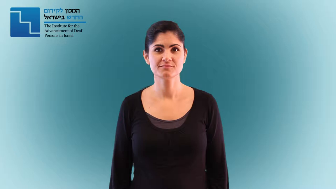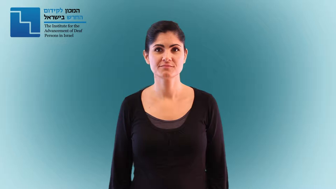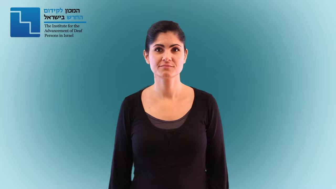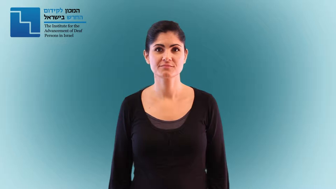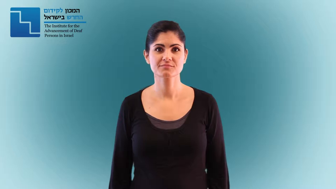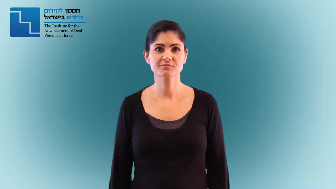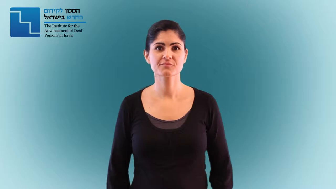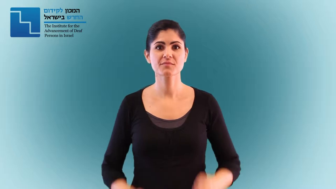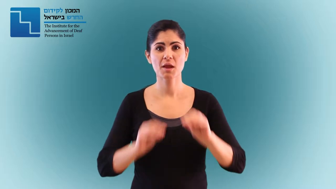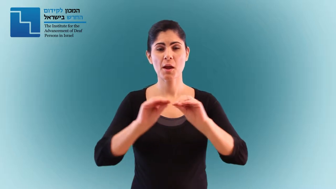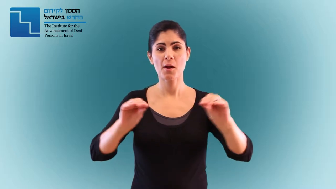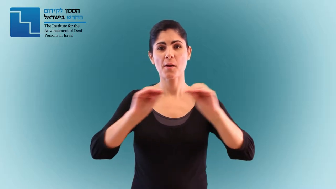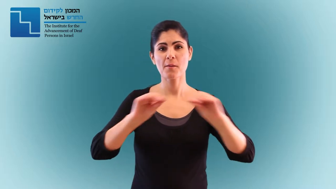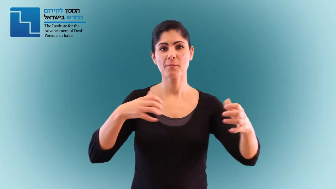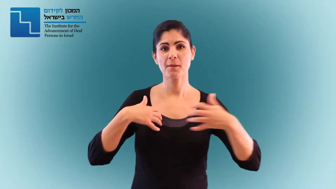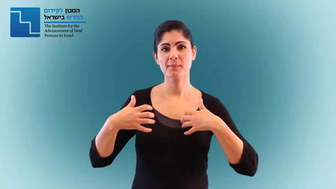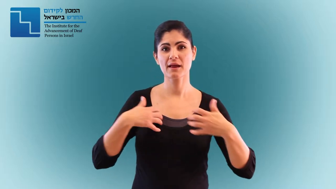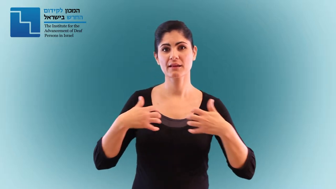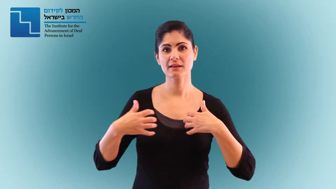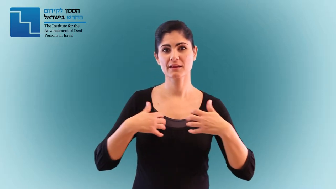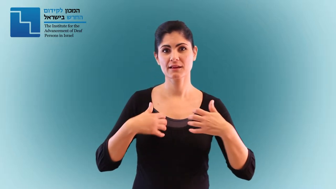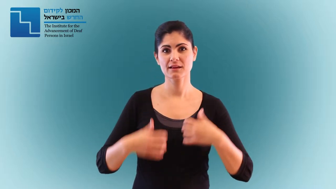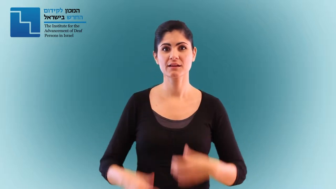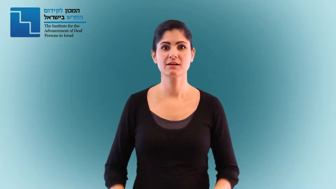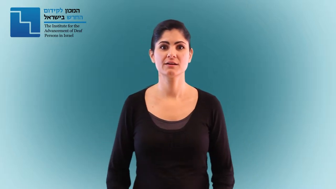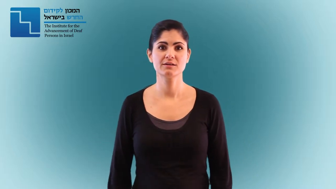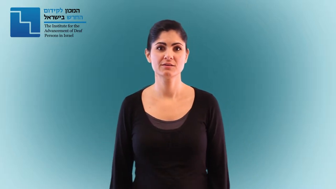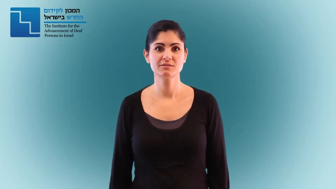במאי